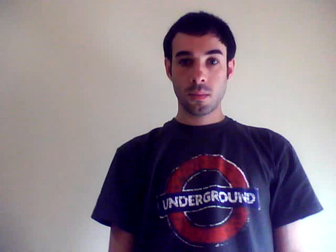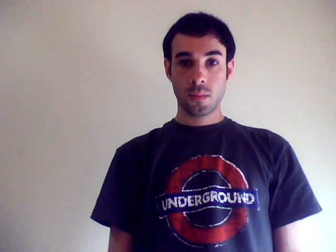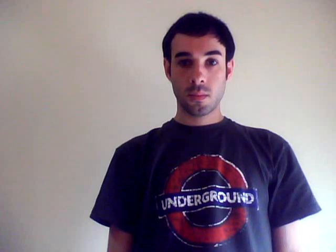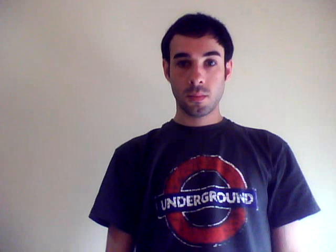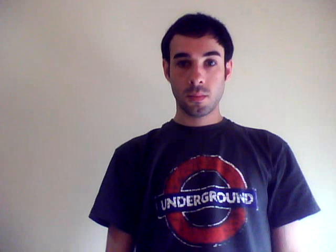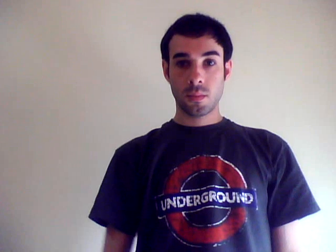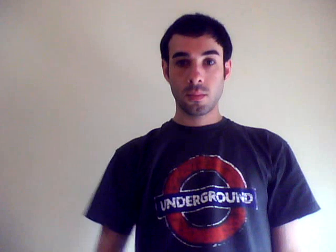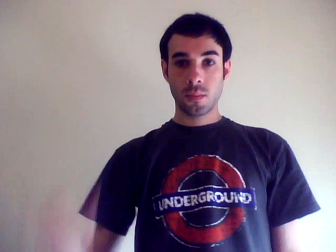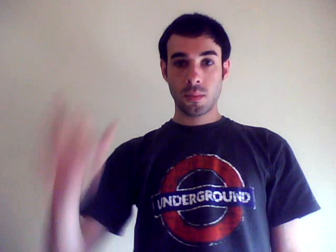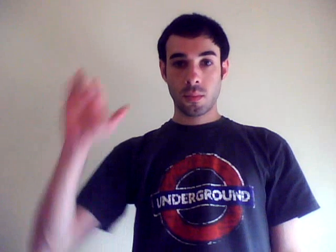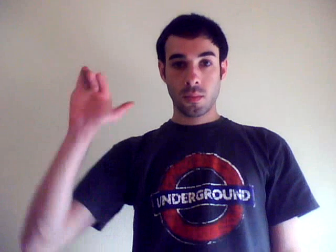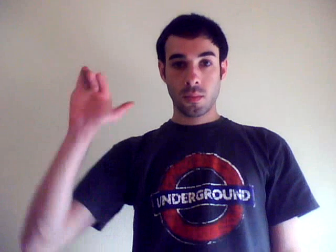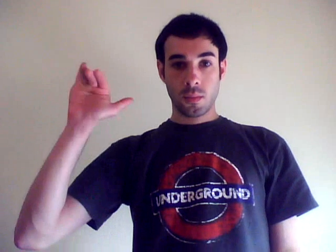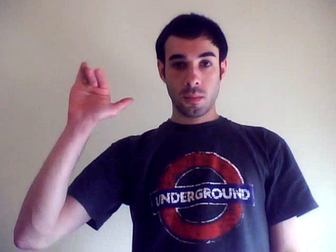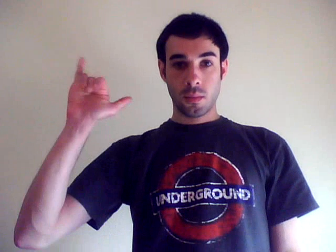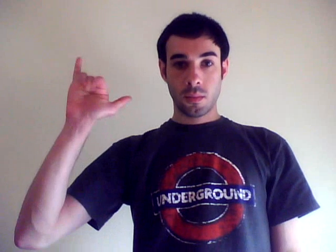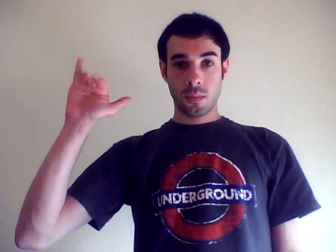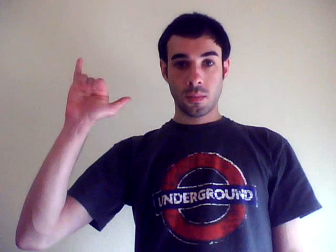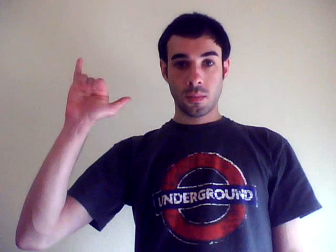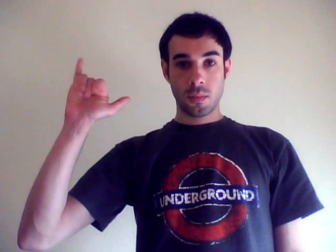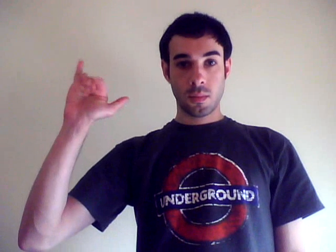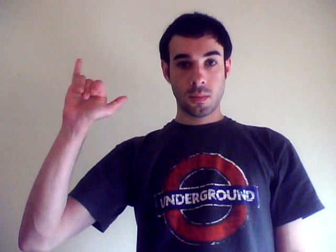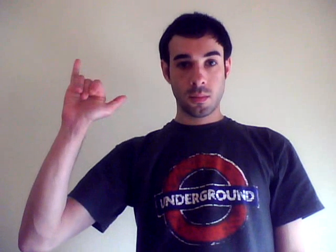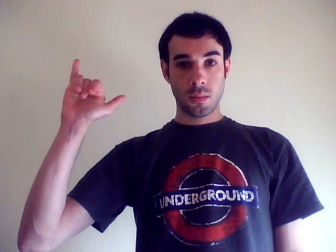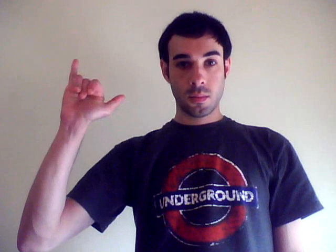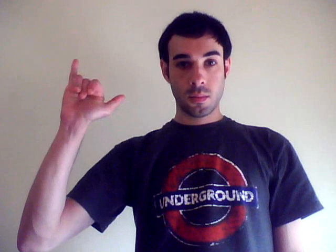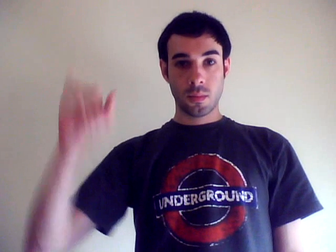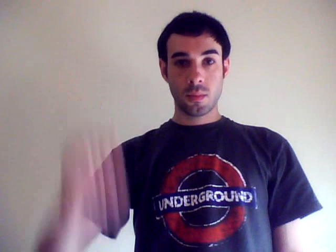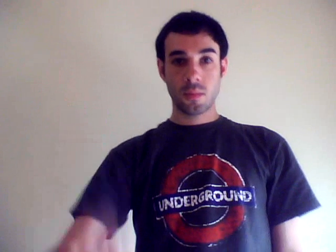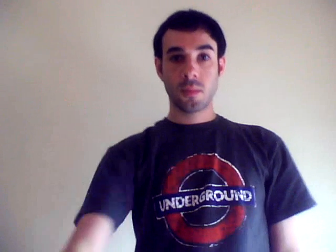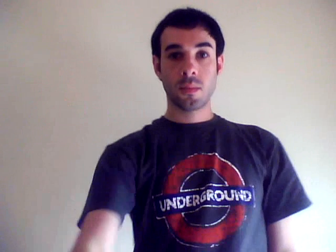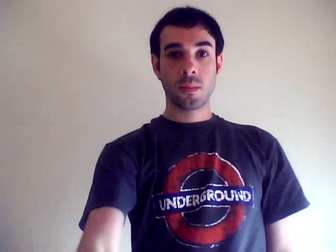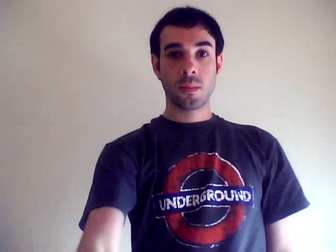Bari